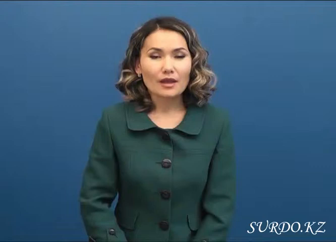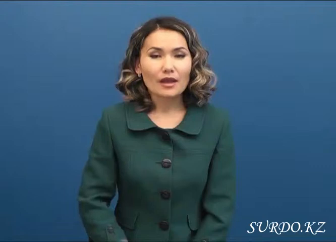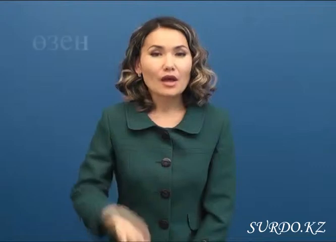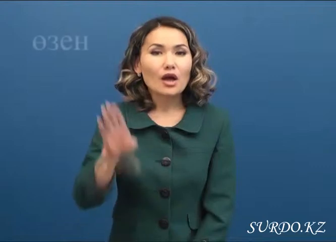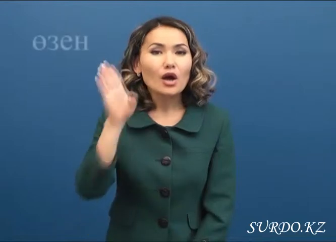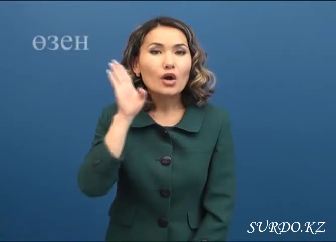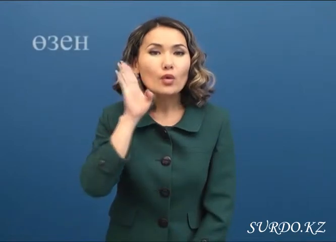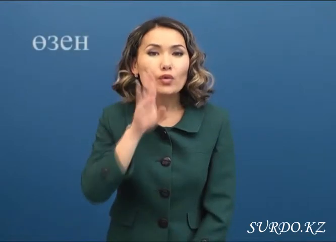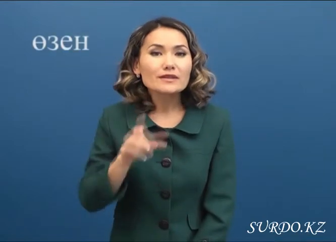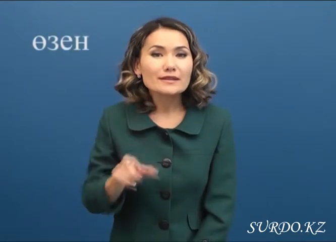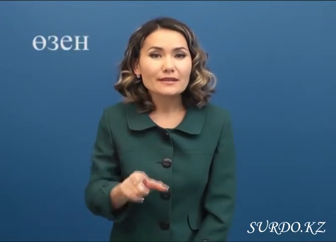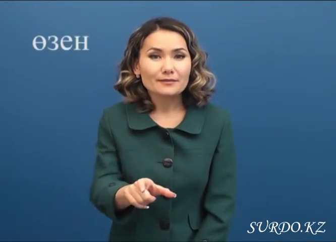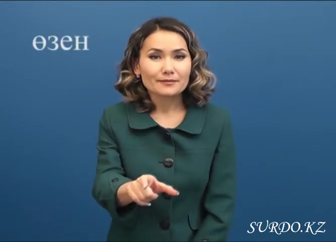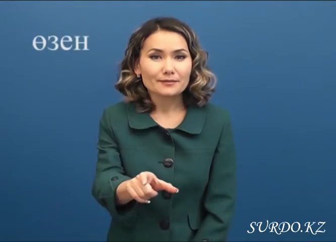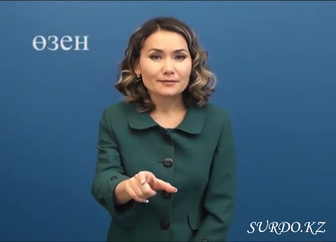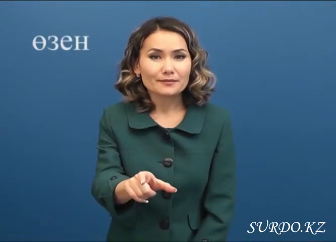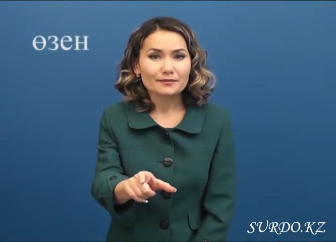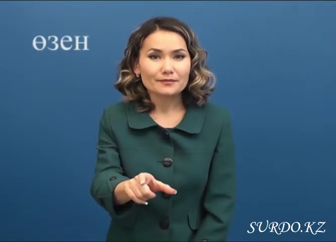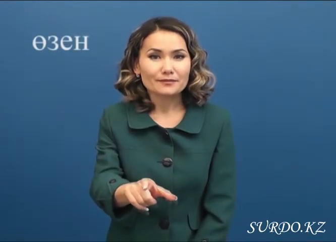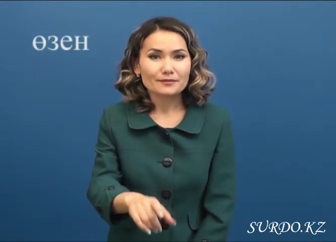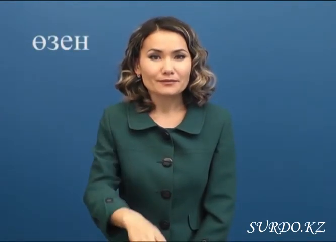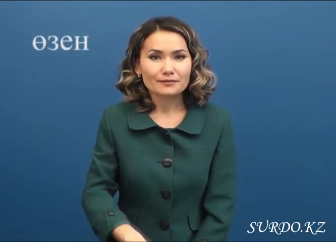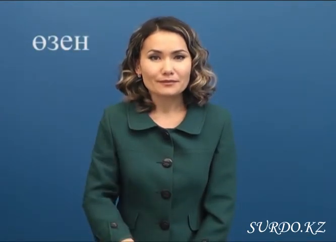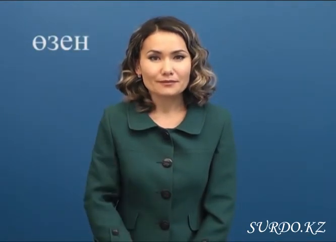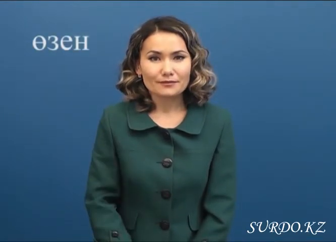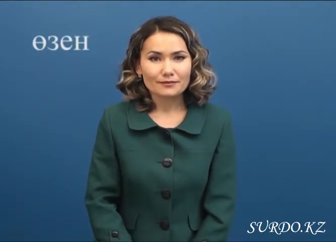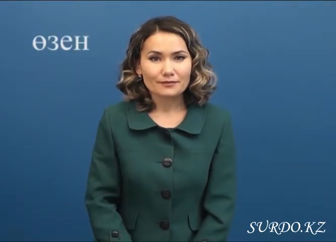Өзен